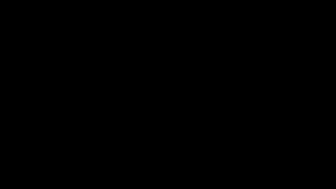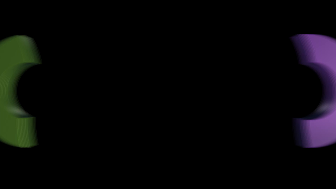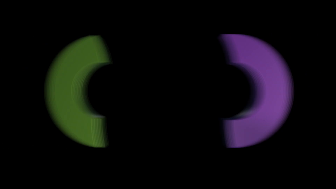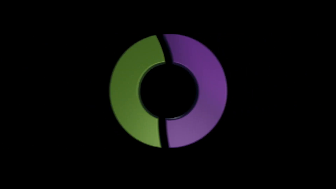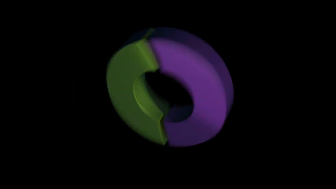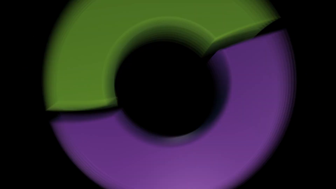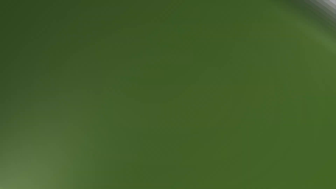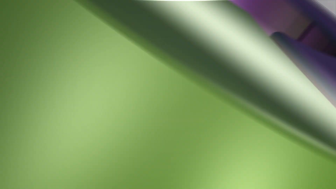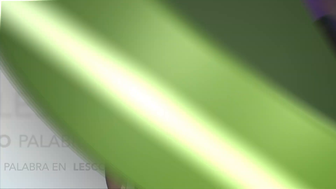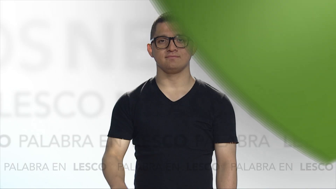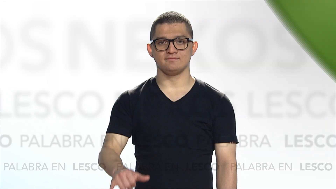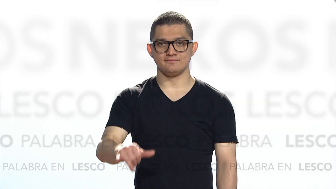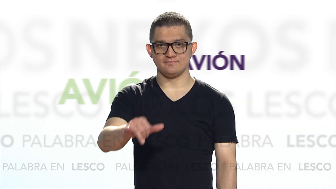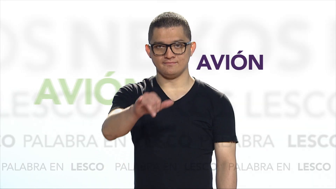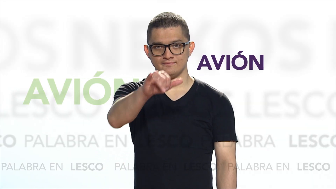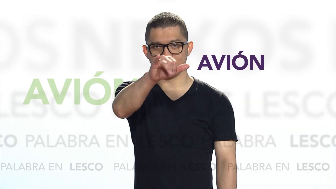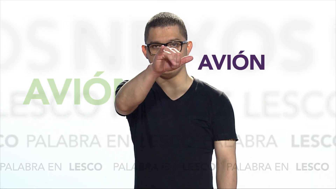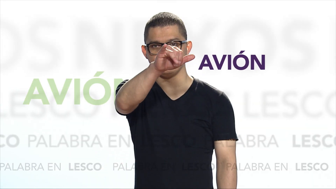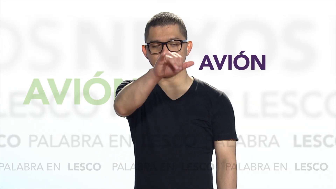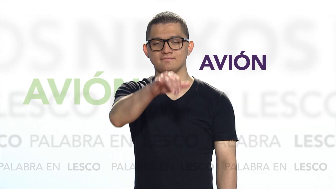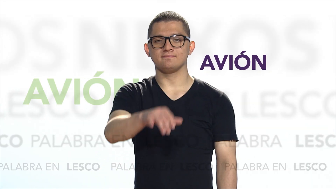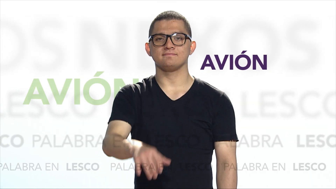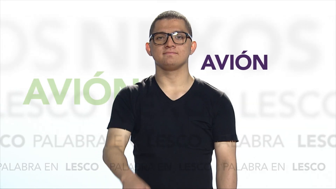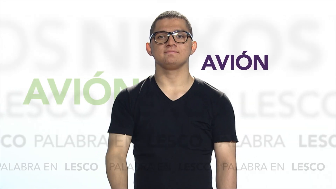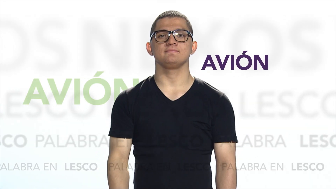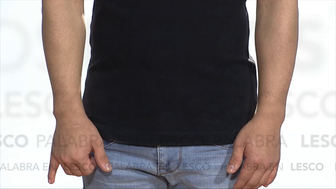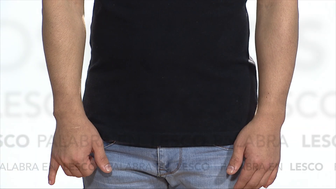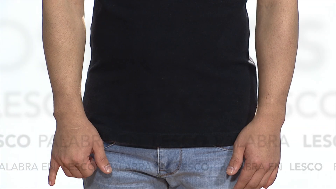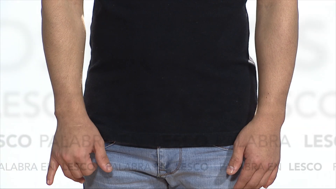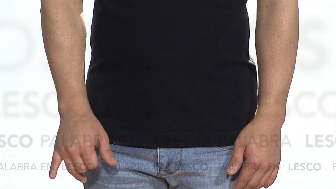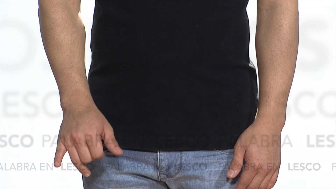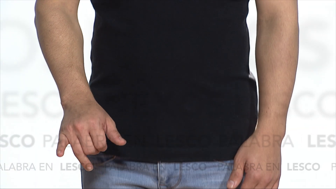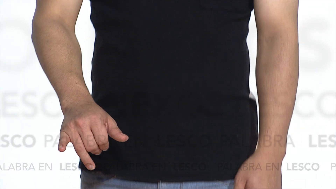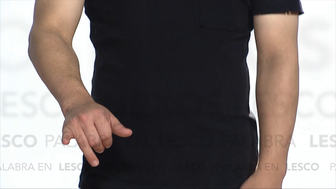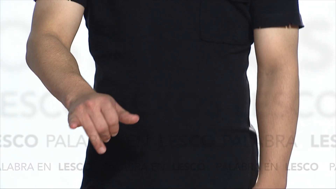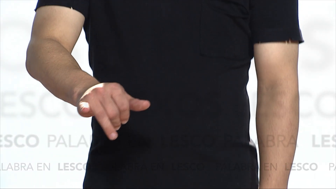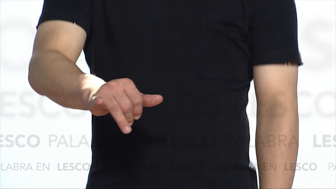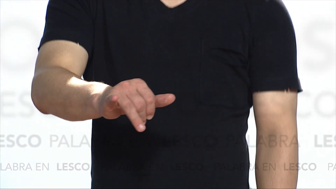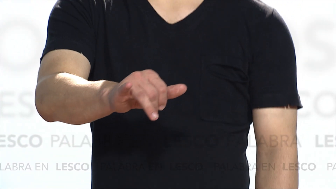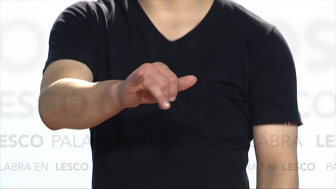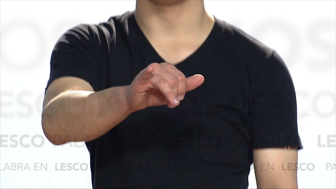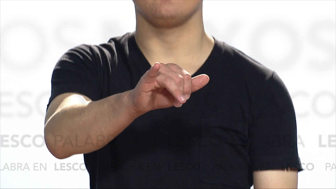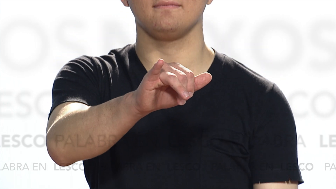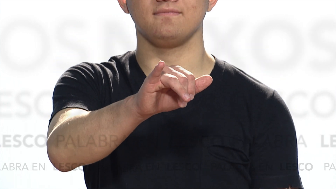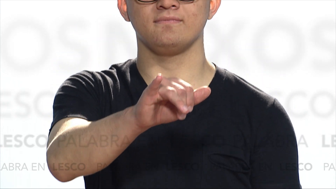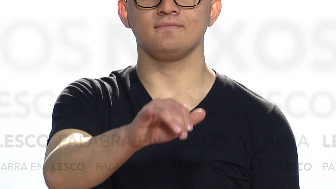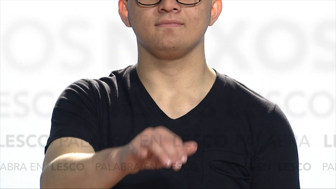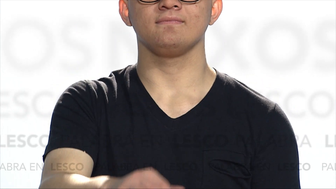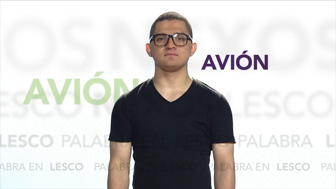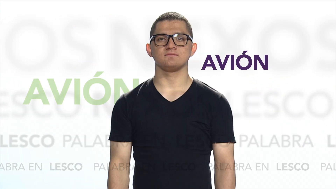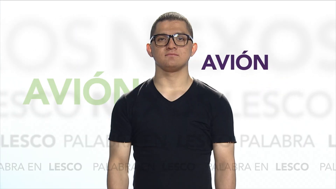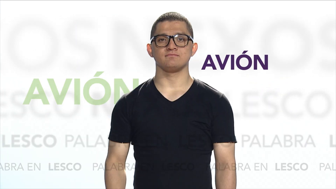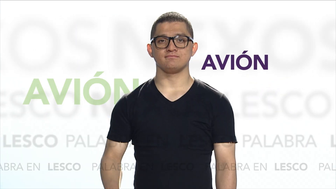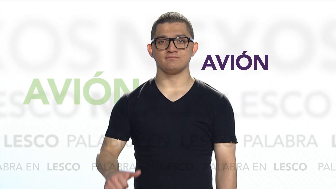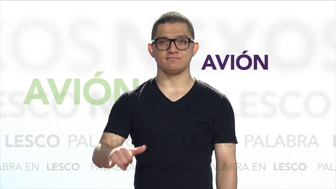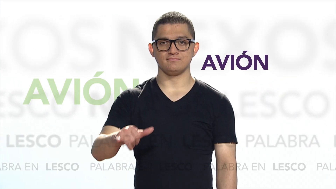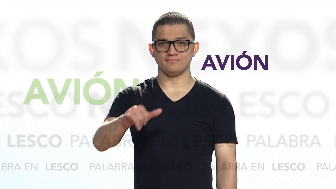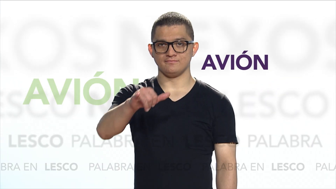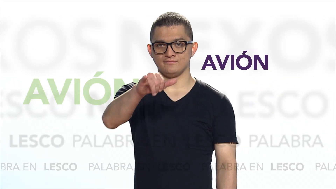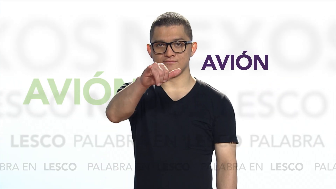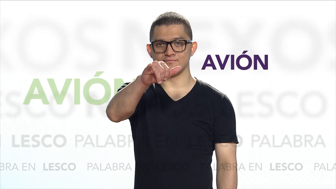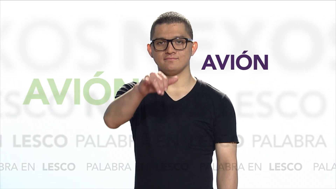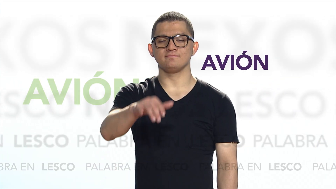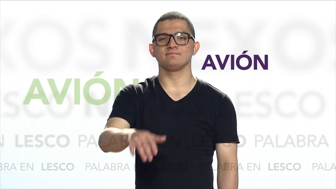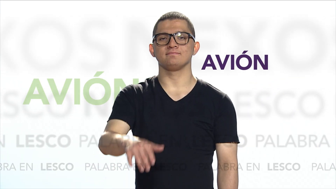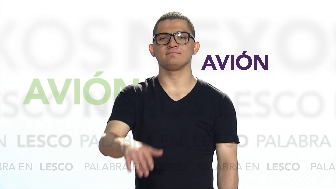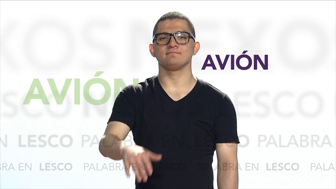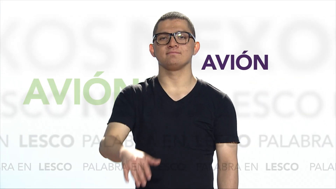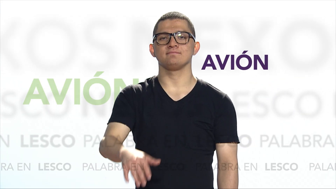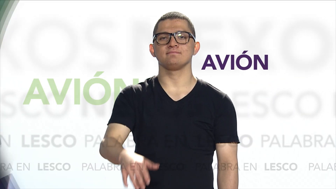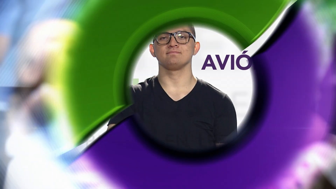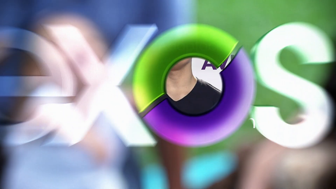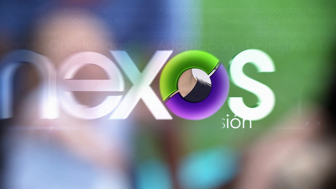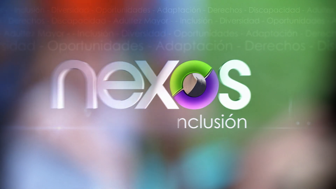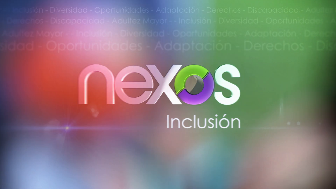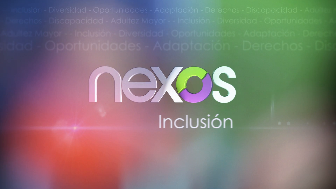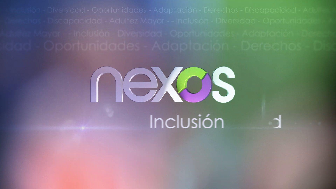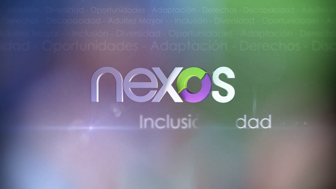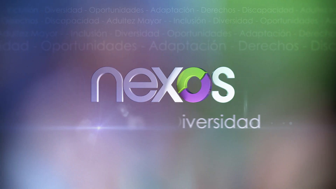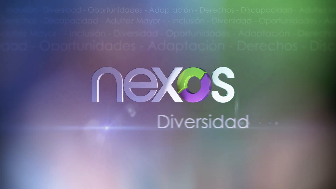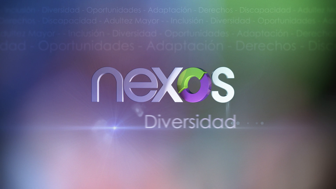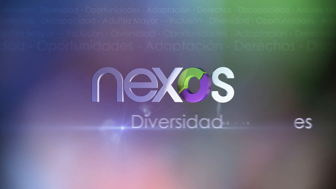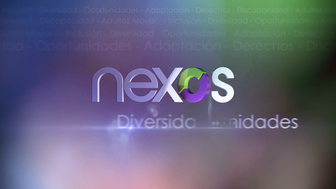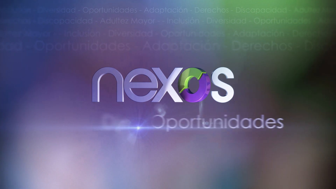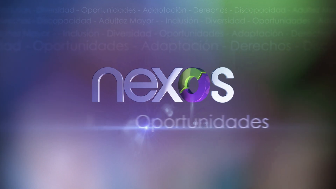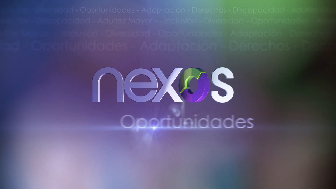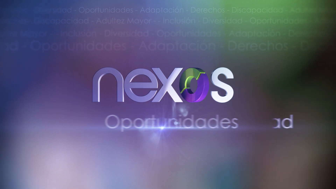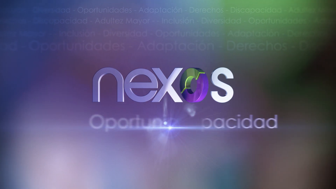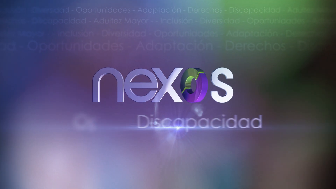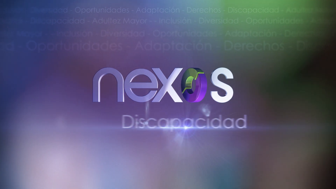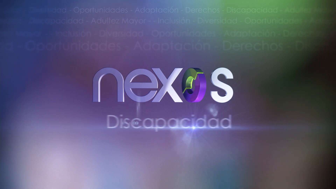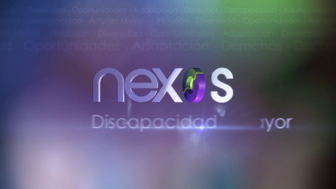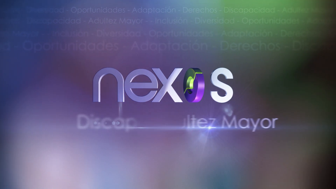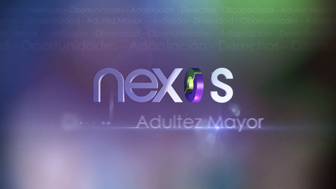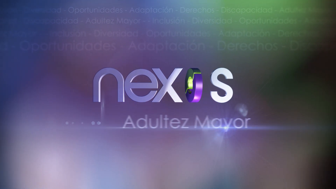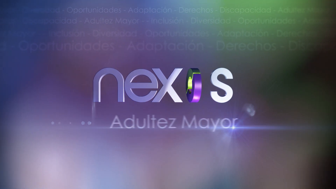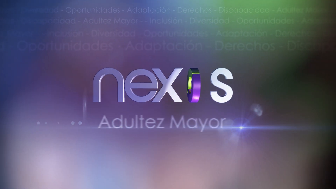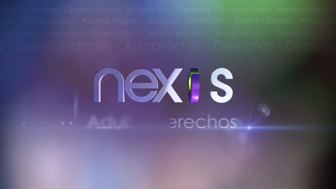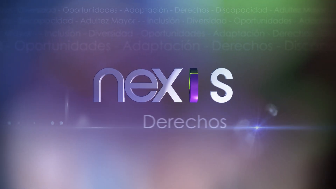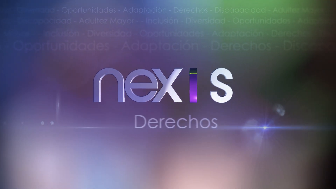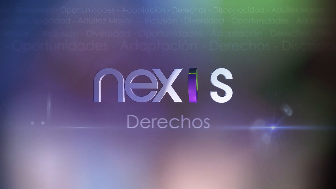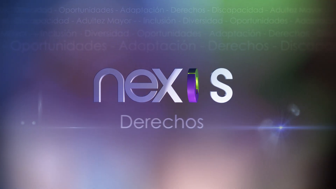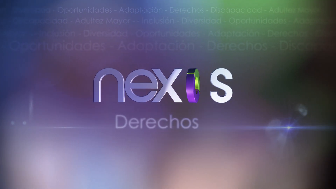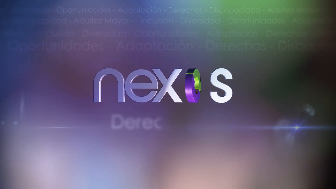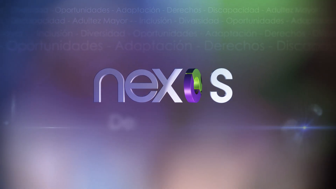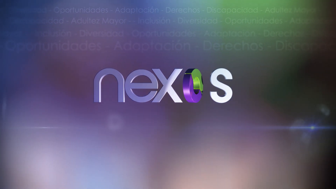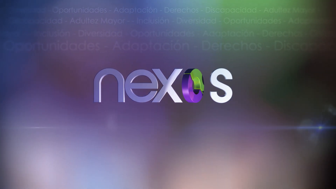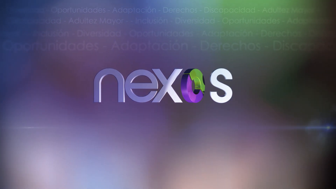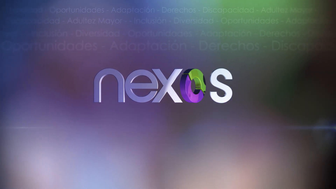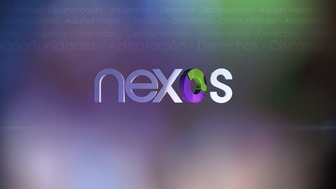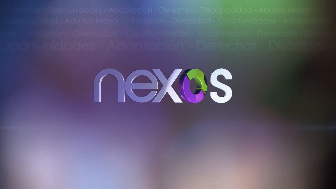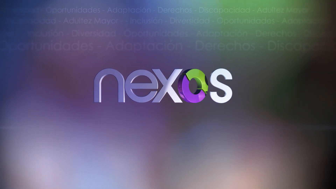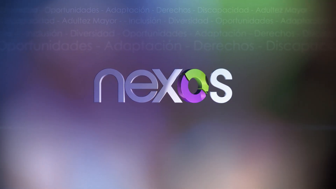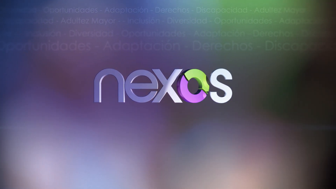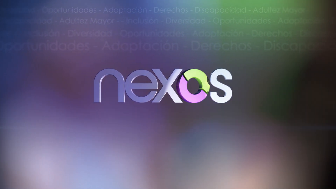Avión